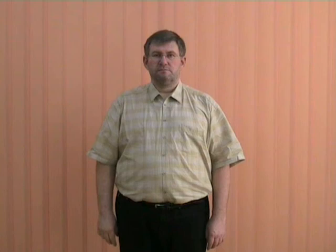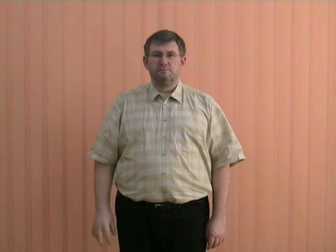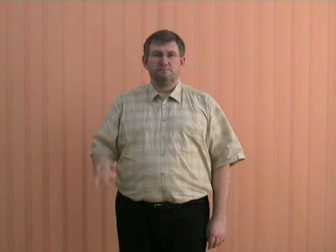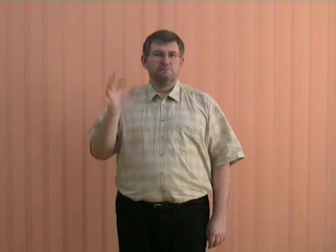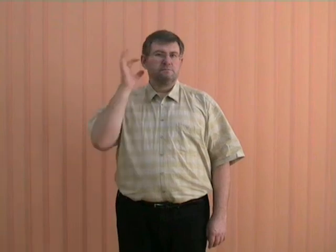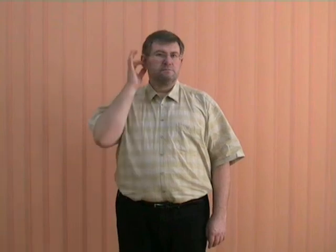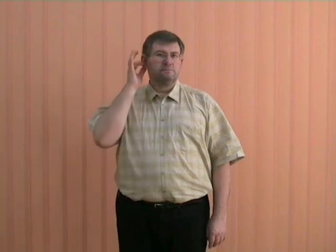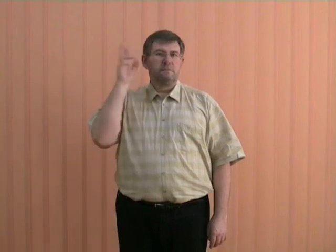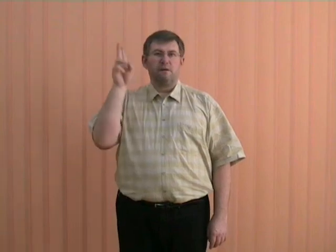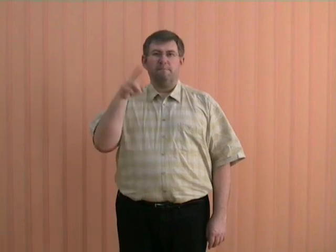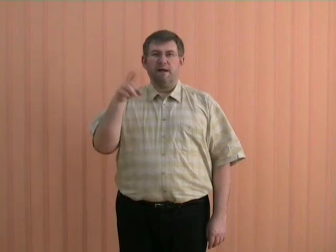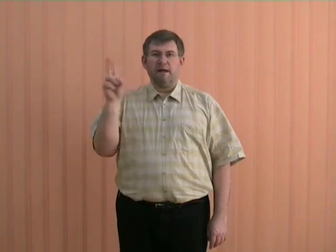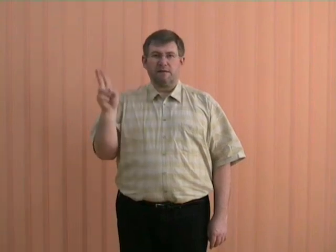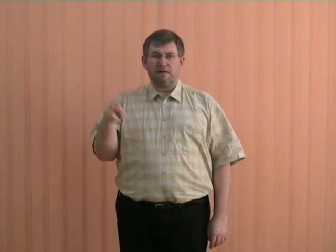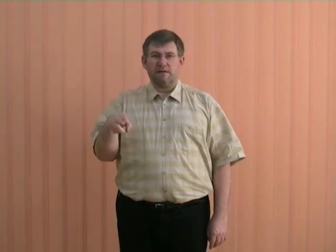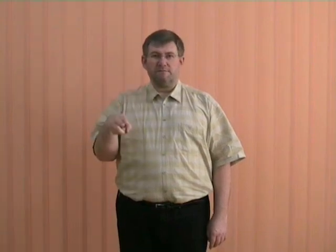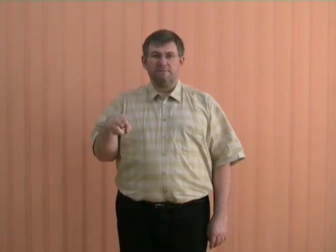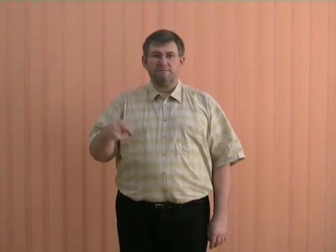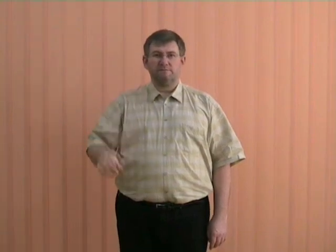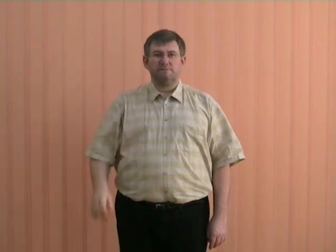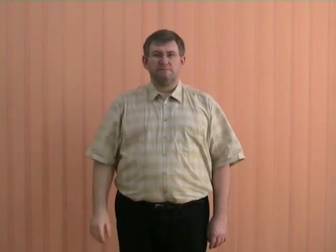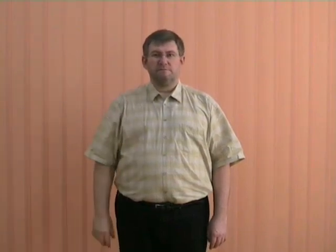malarka